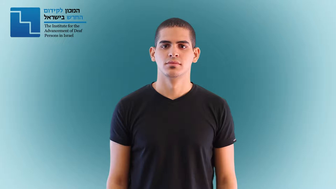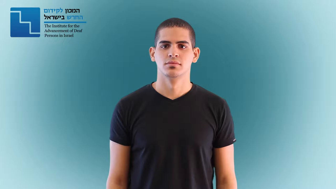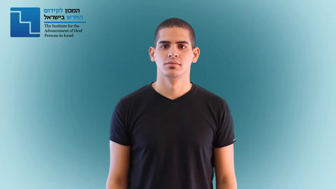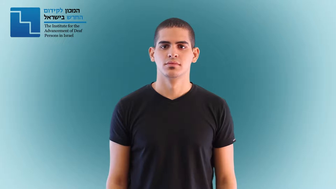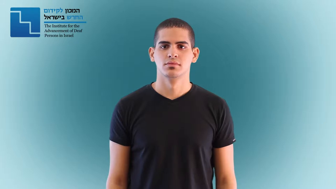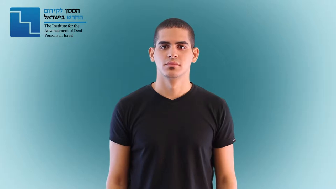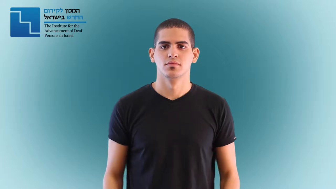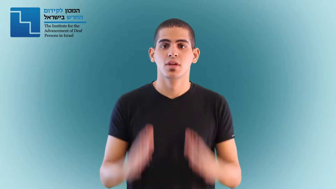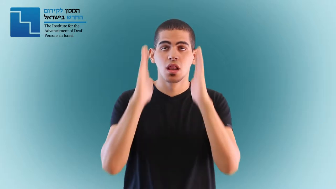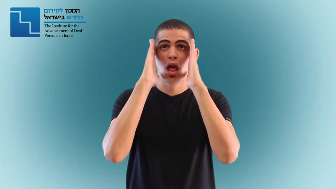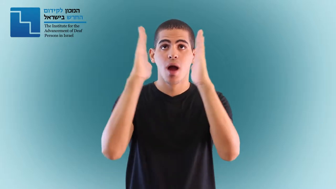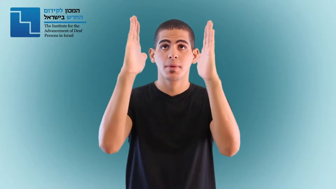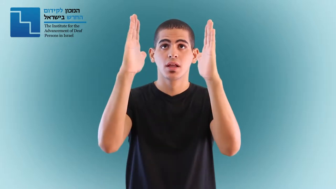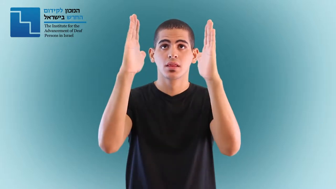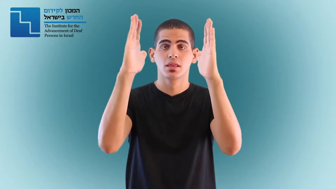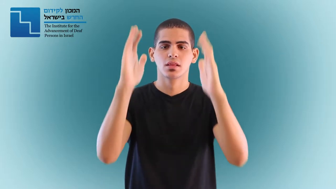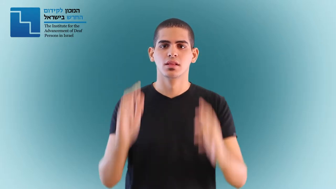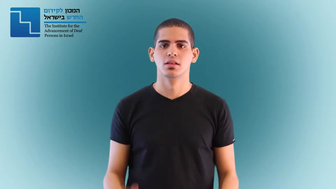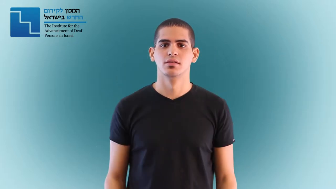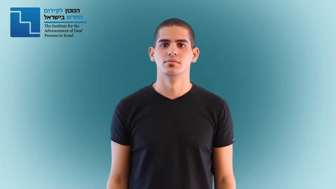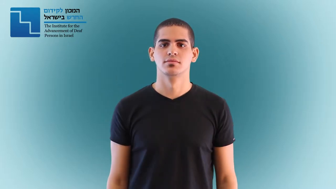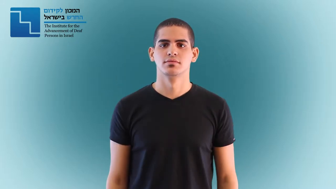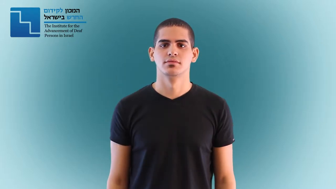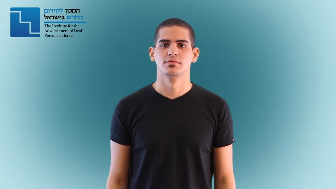להאמין / אמונה